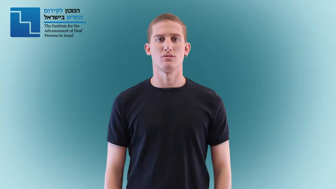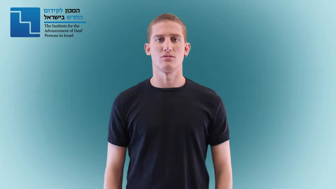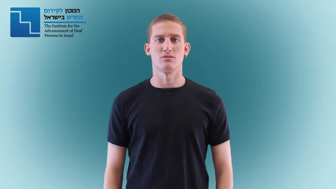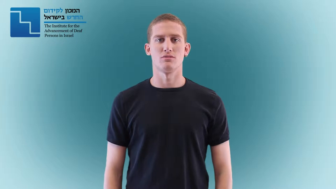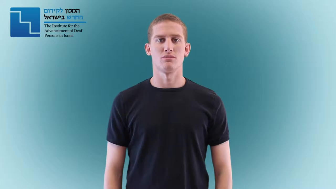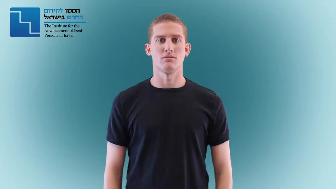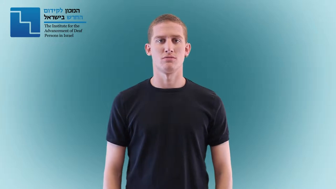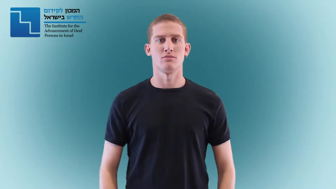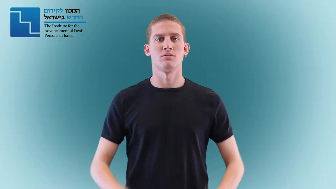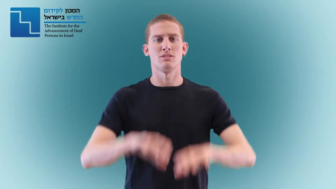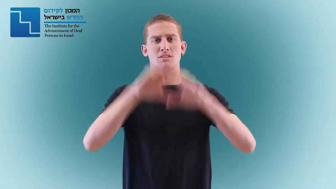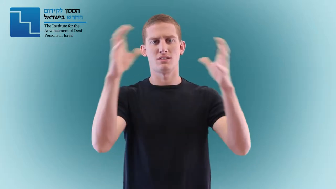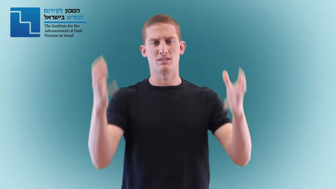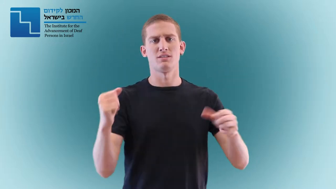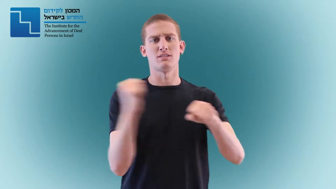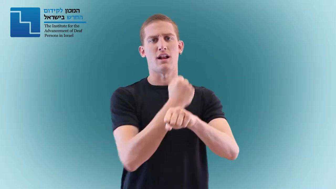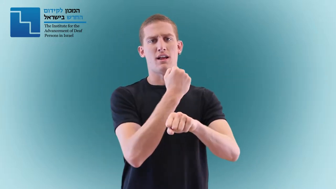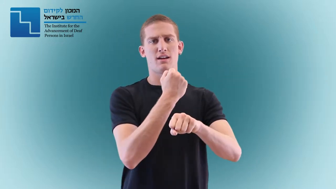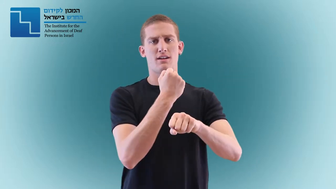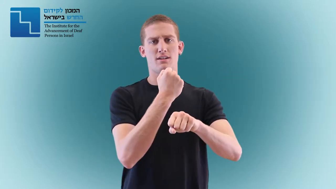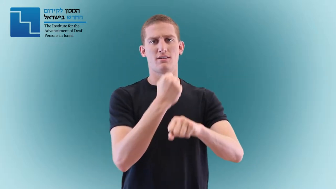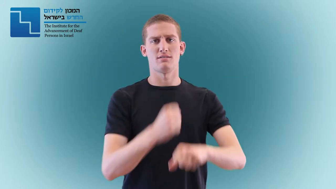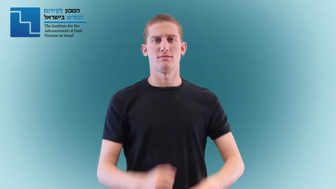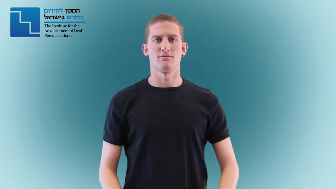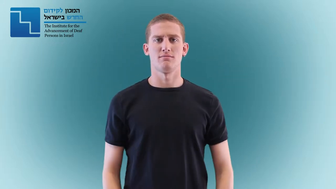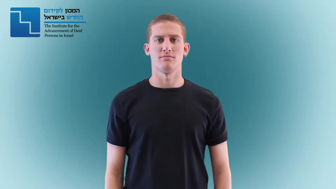סלע